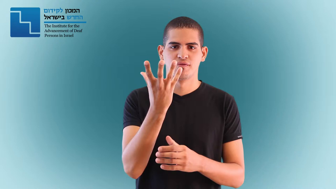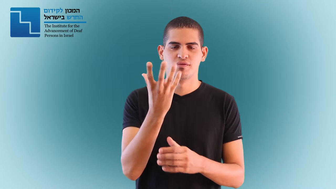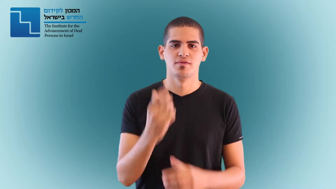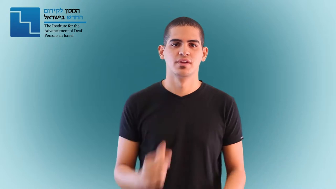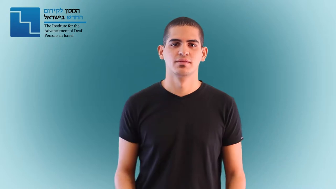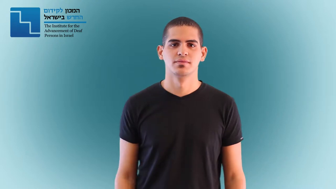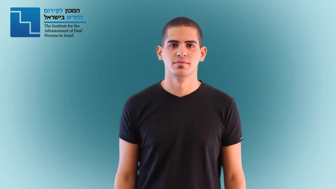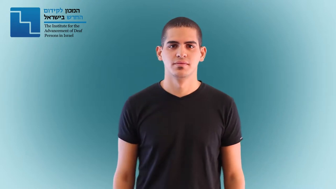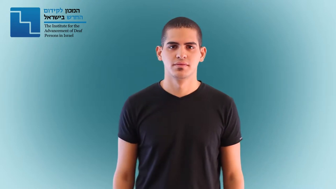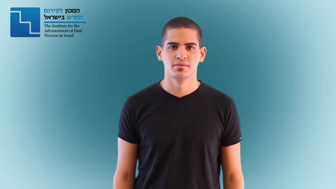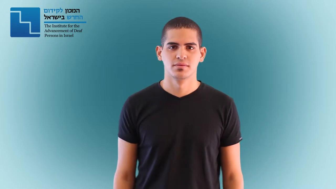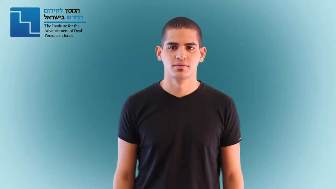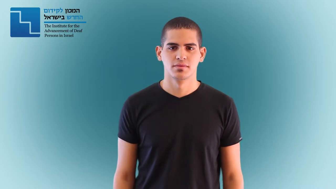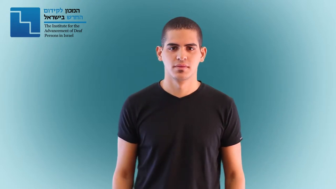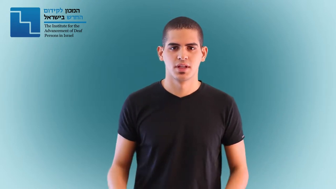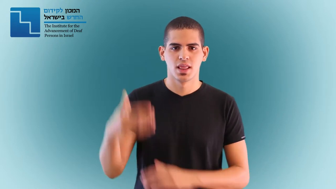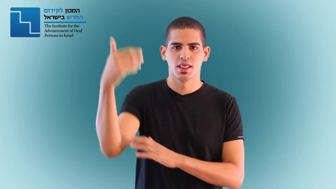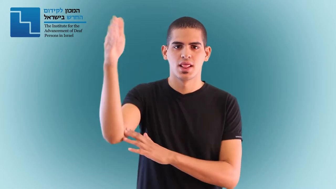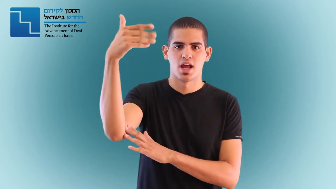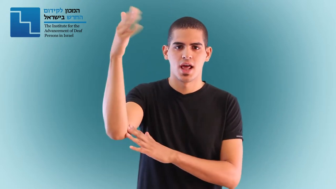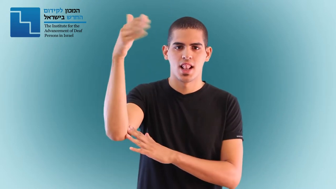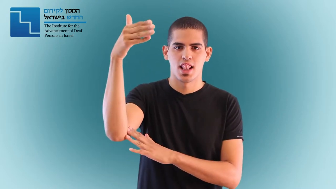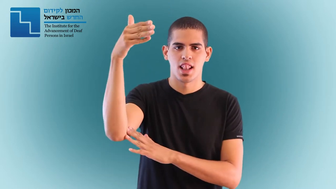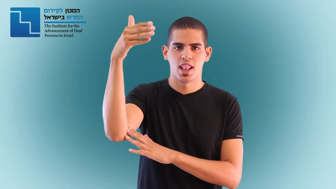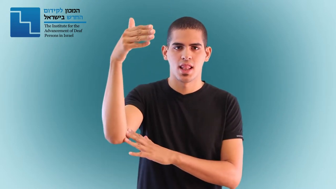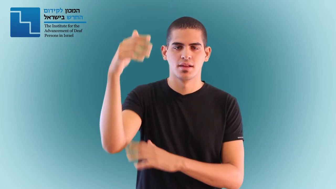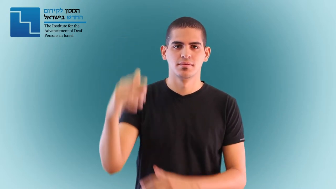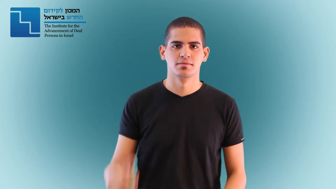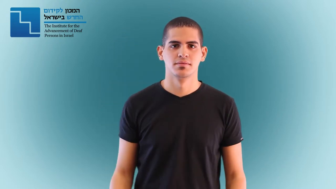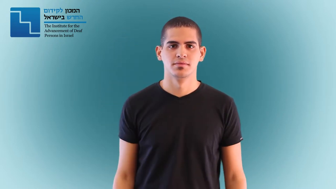דגל